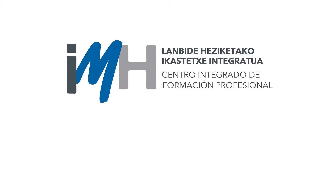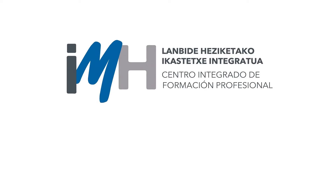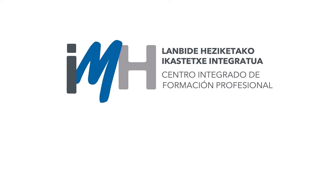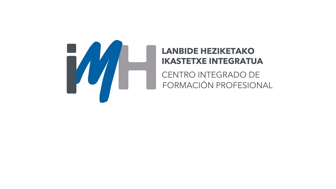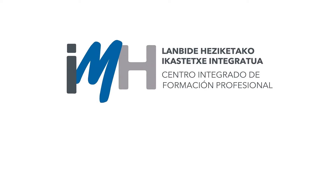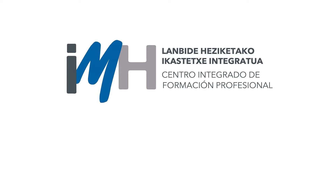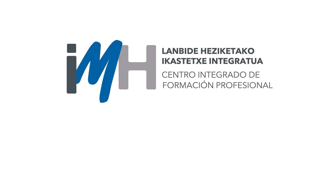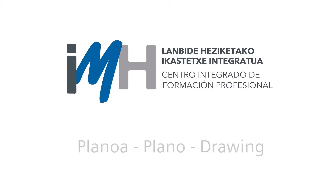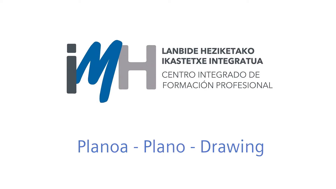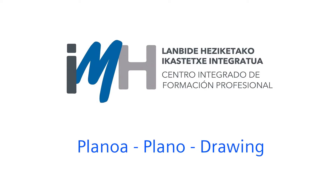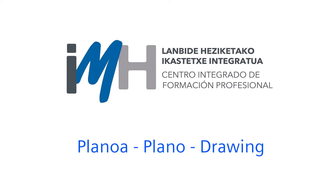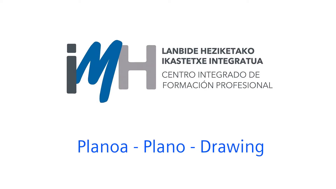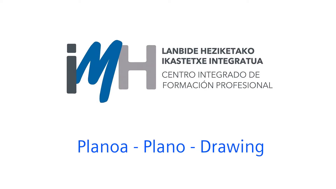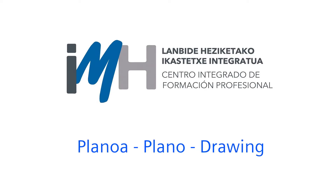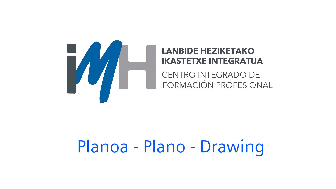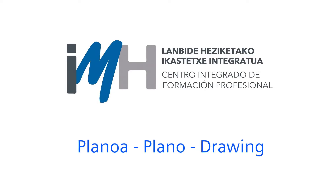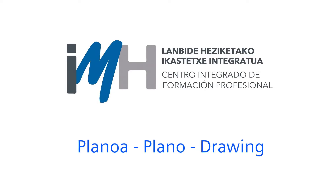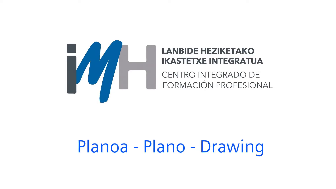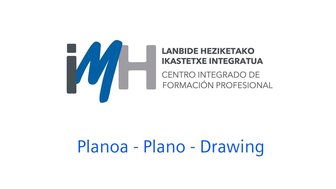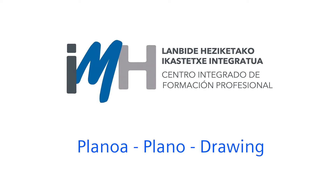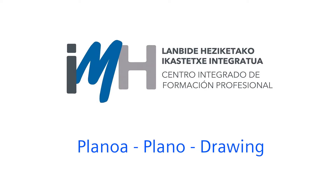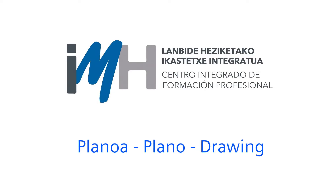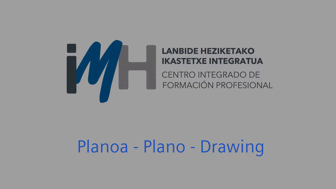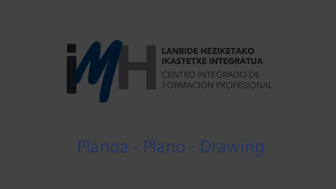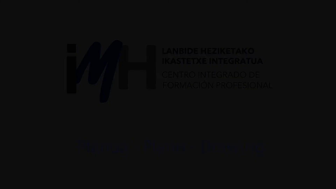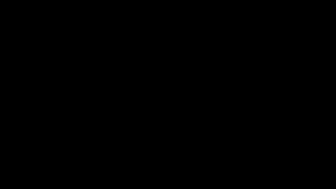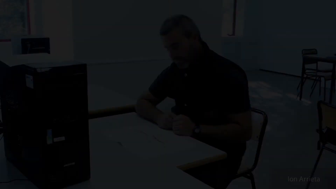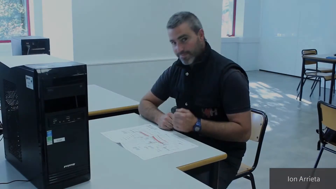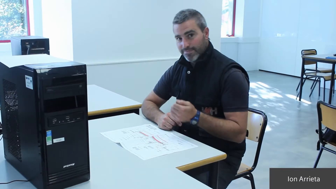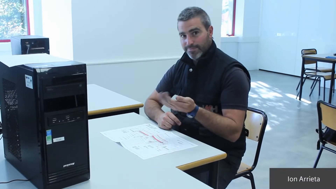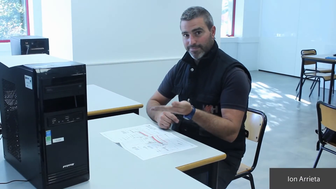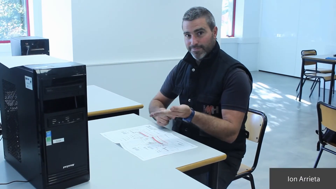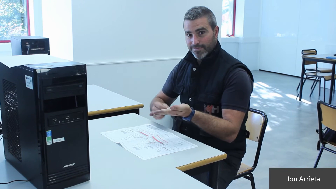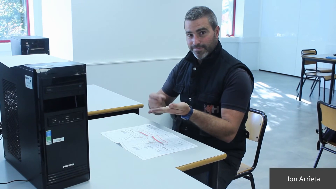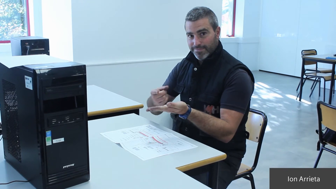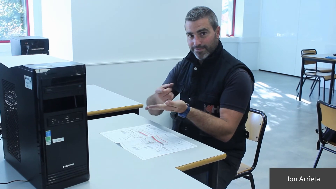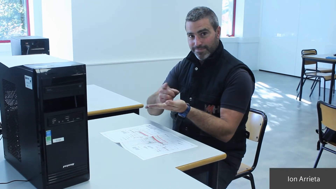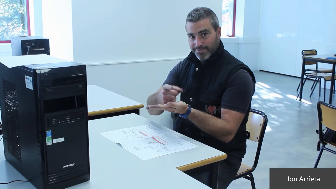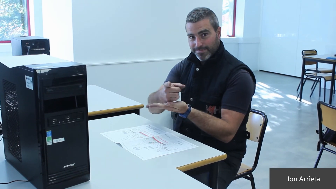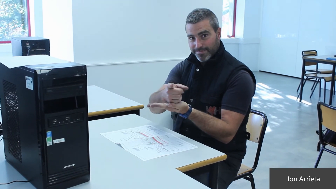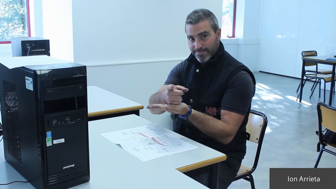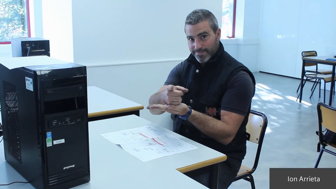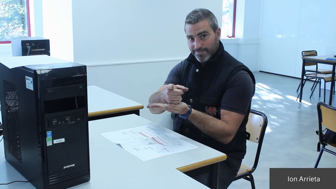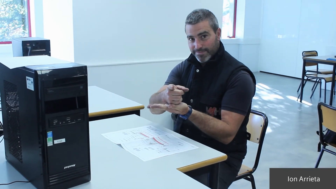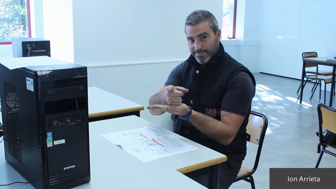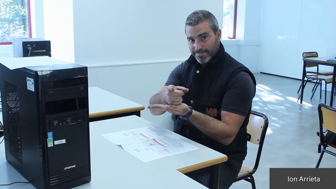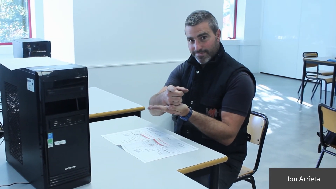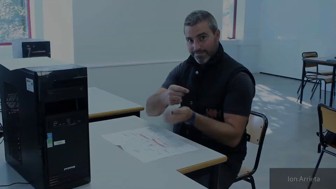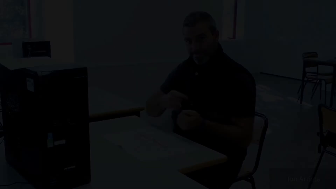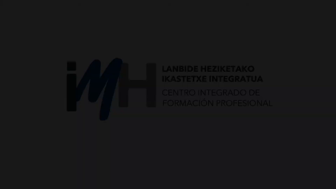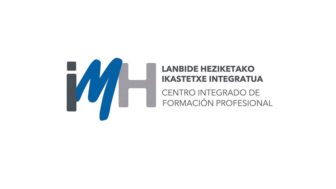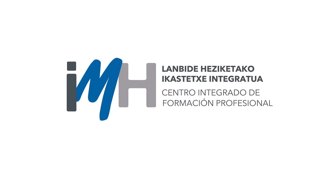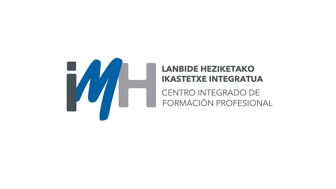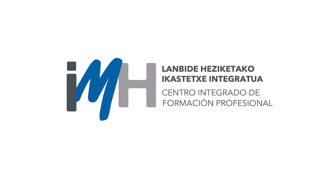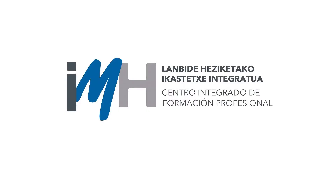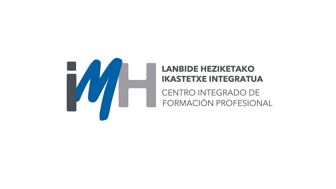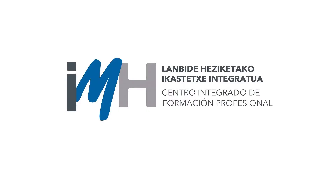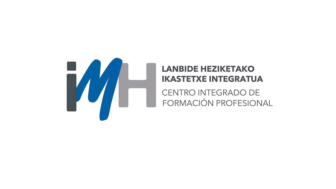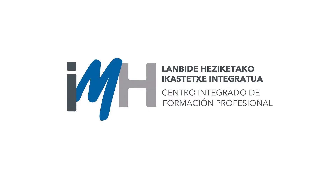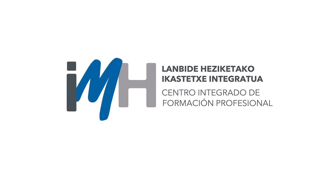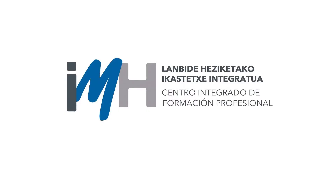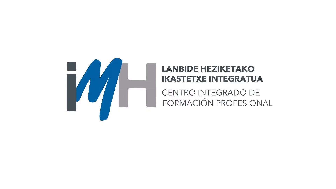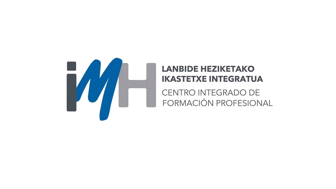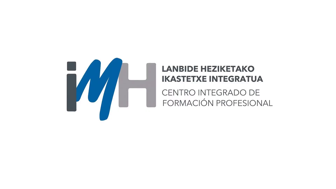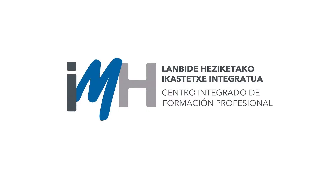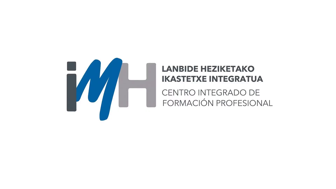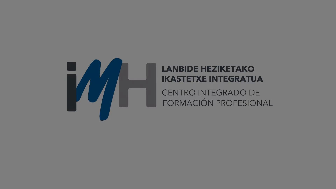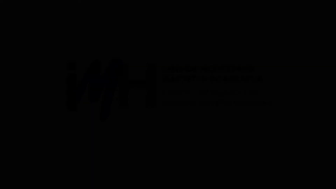Tailerrean ditugun elementuak